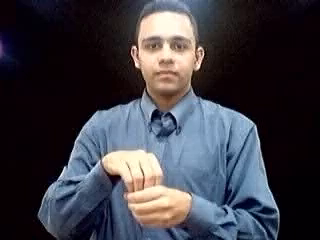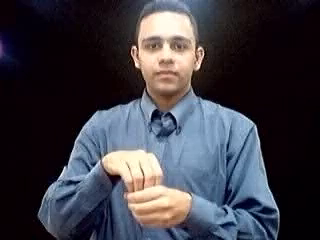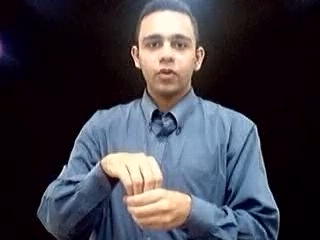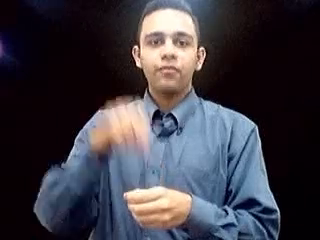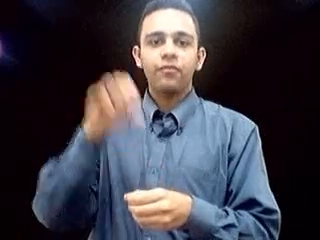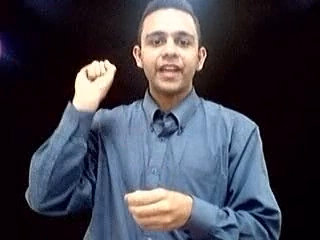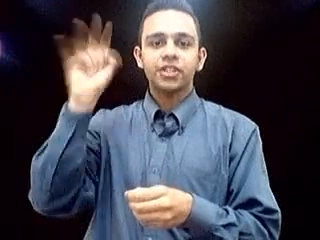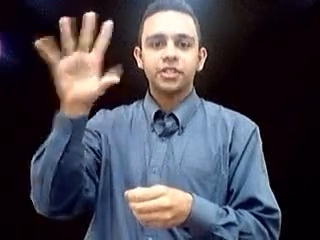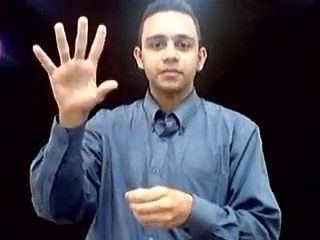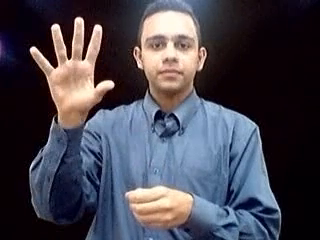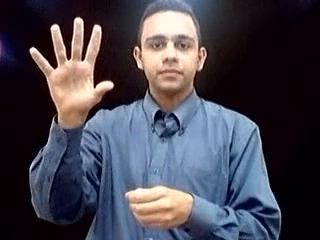confete